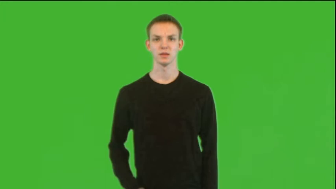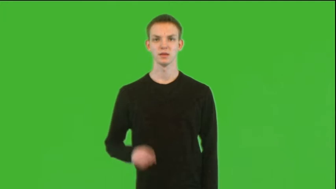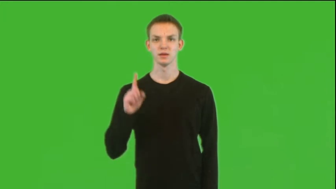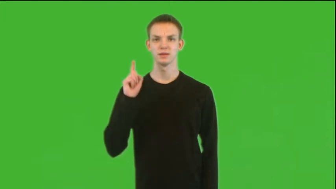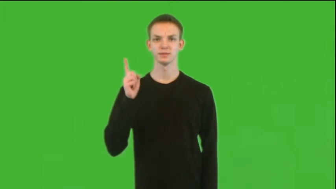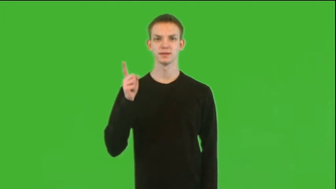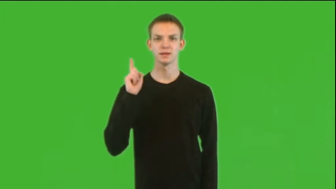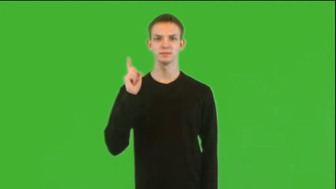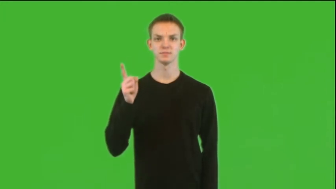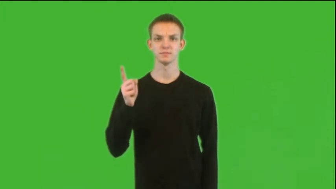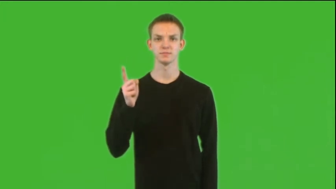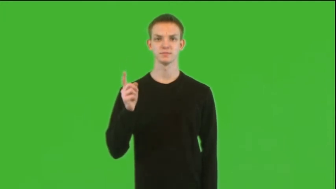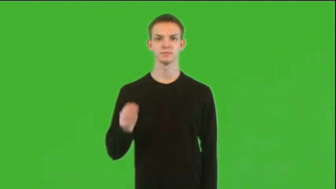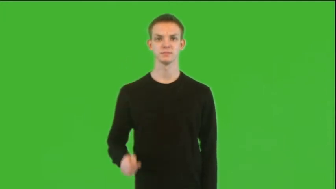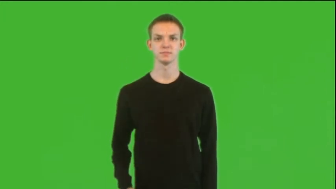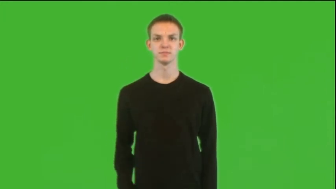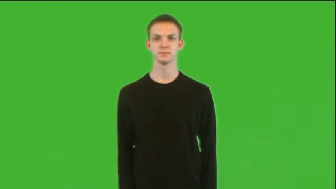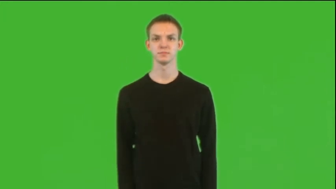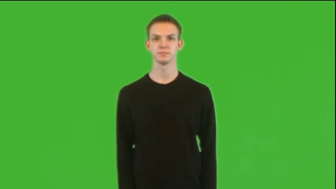zaraz